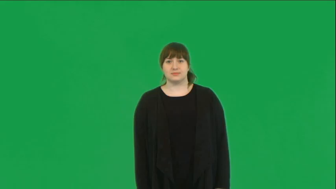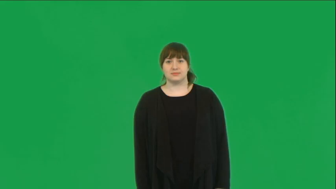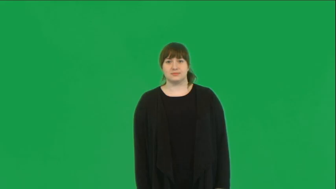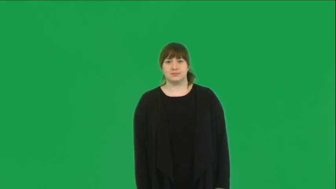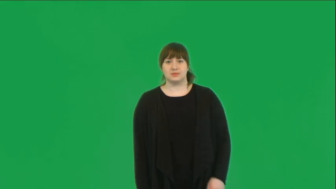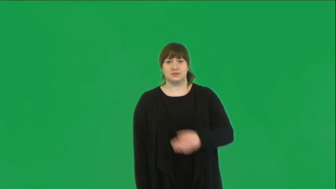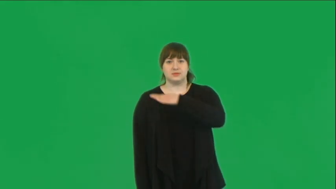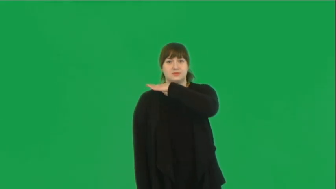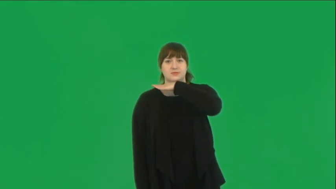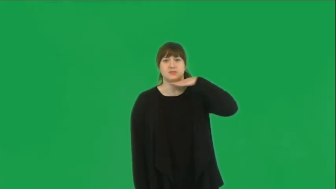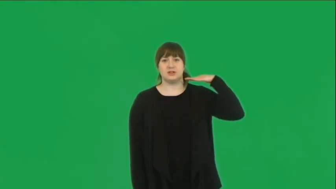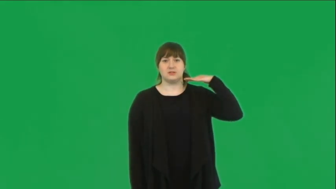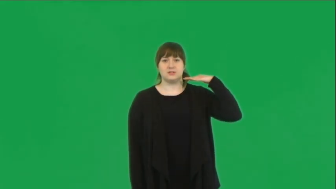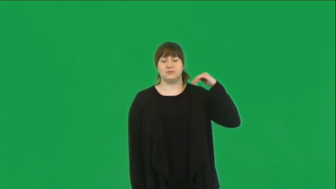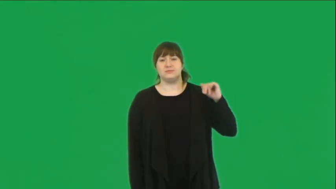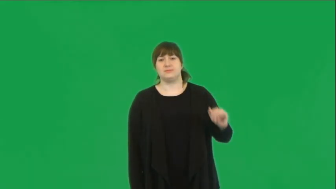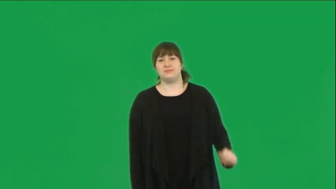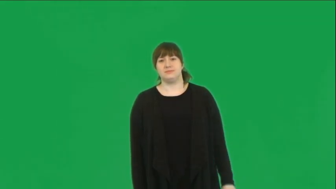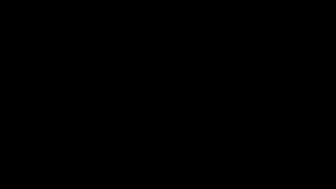wystarczać